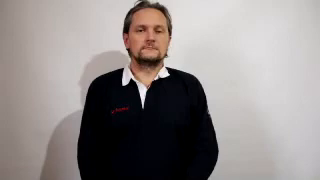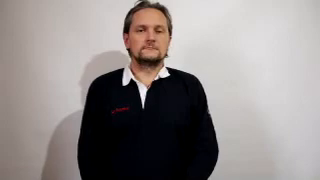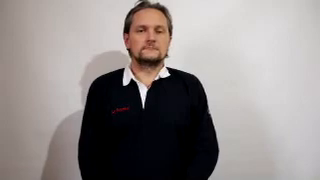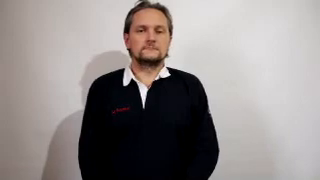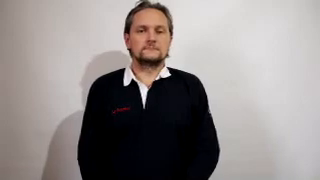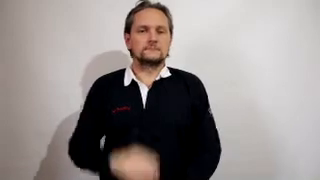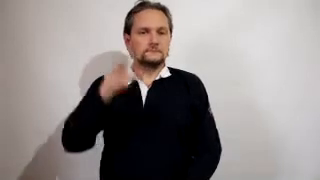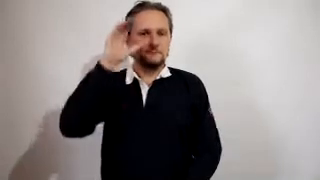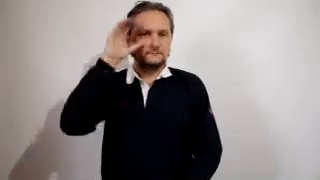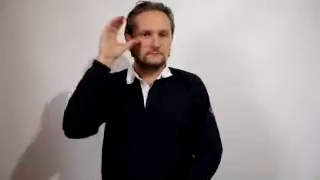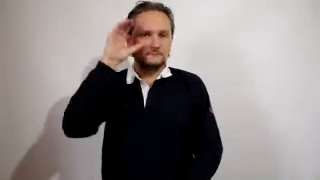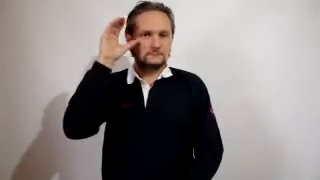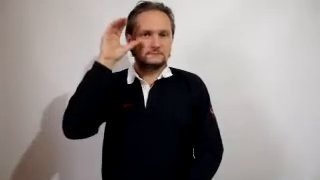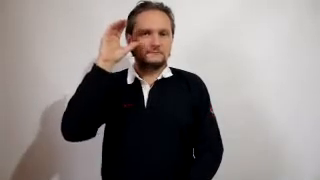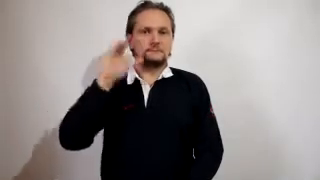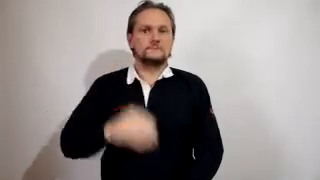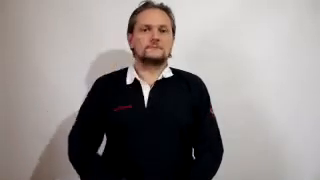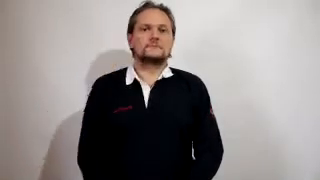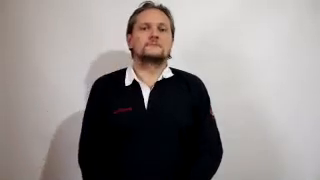Cambodge